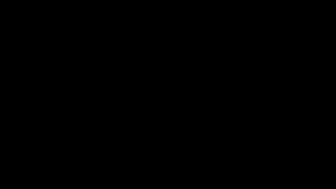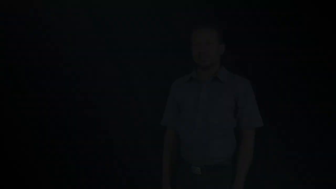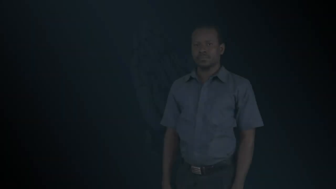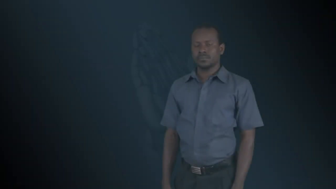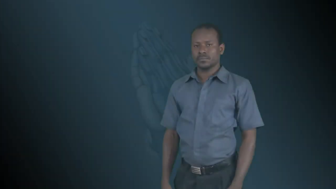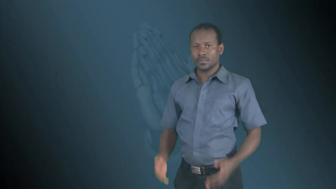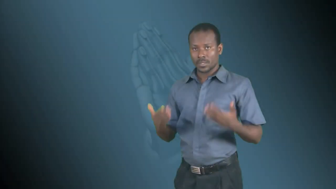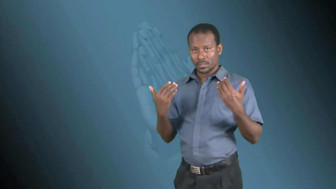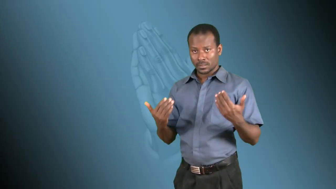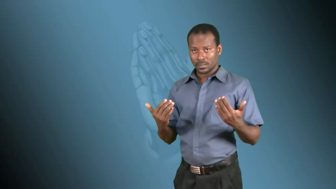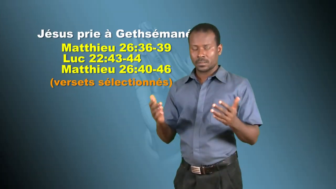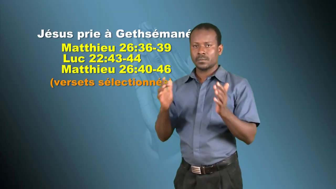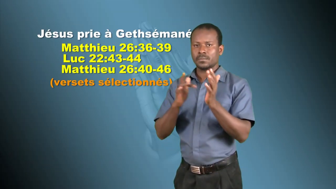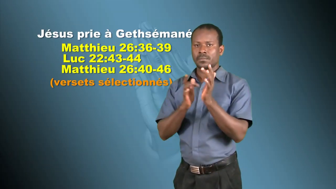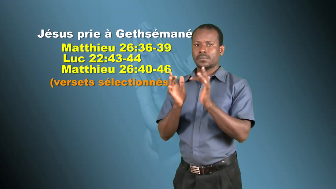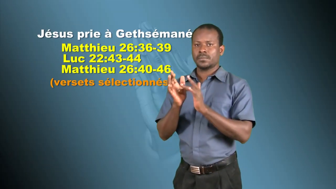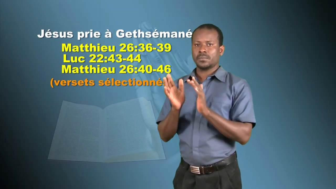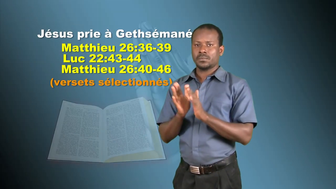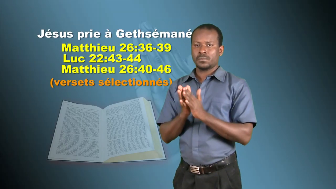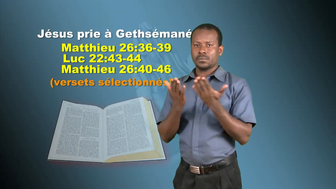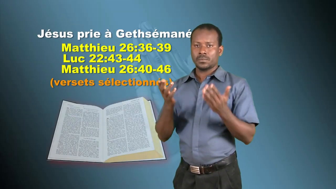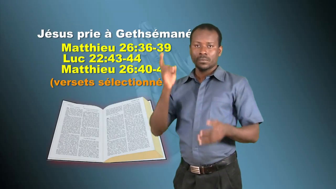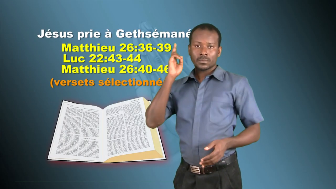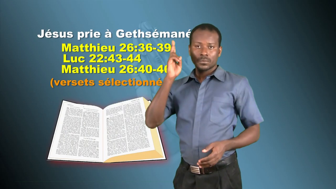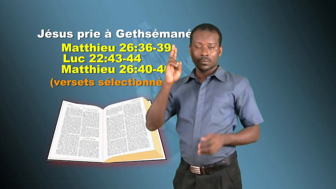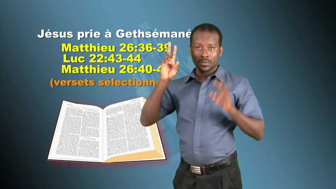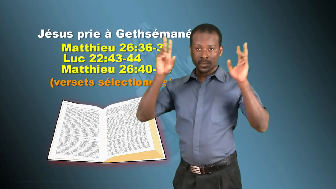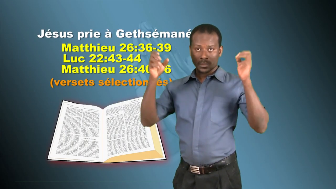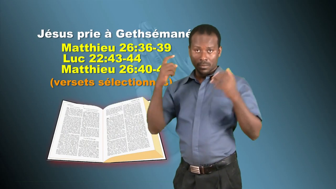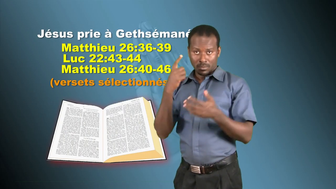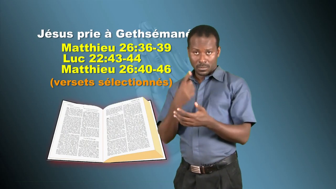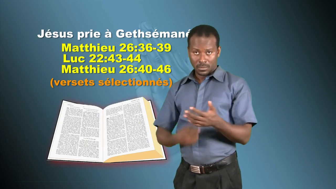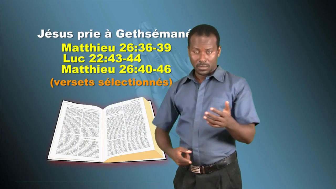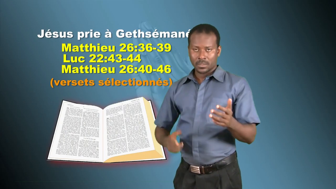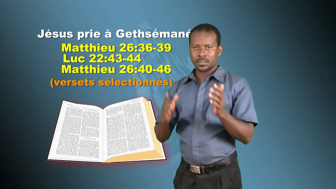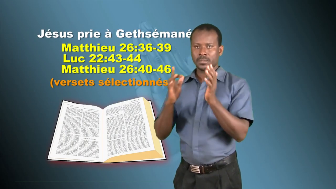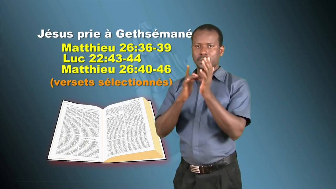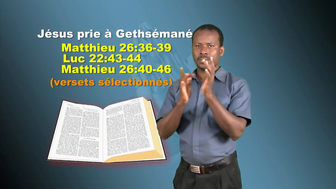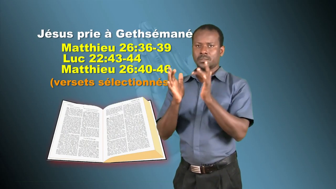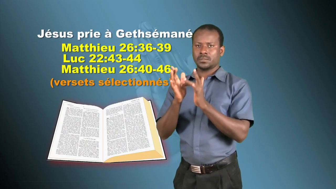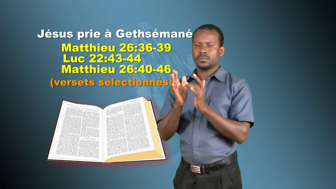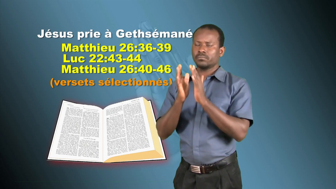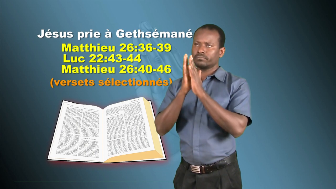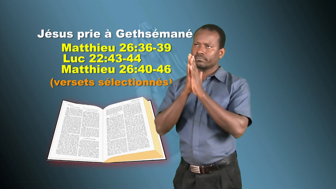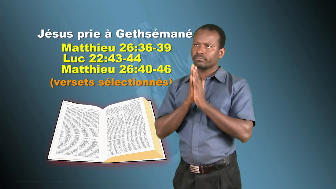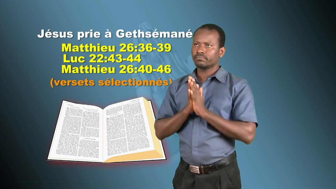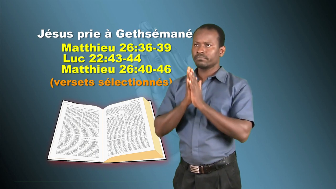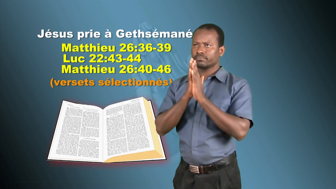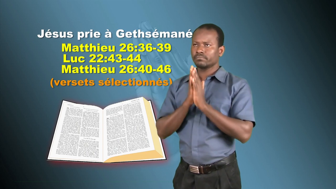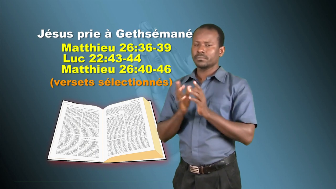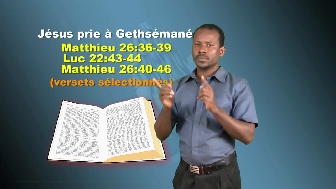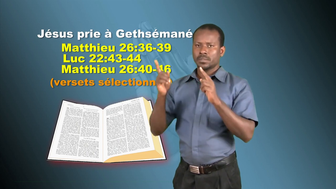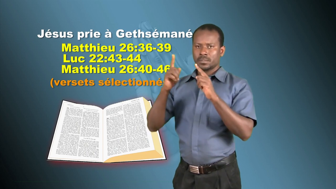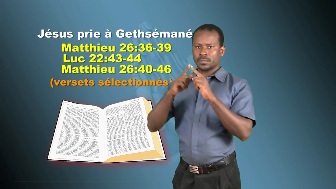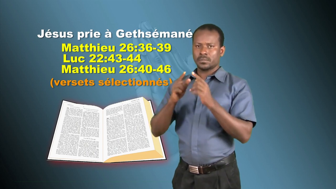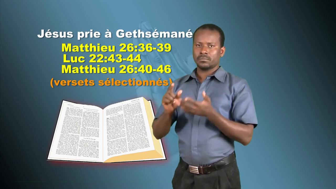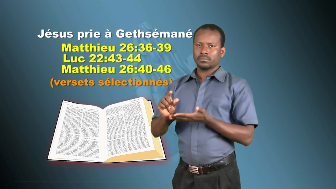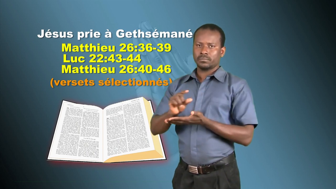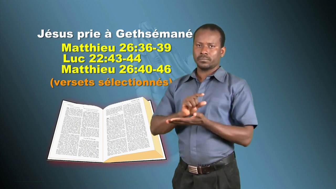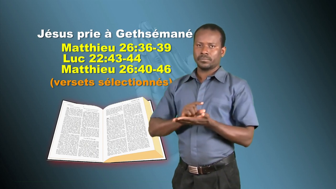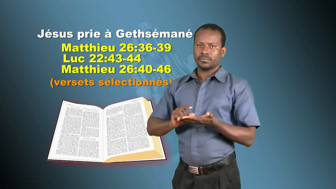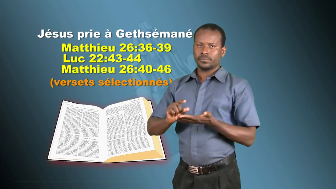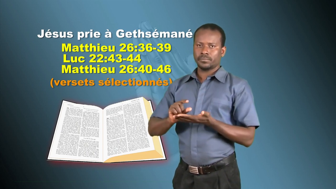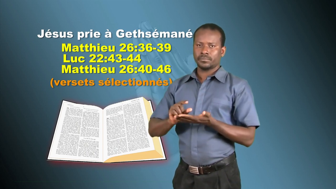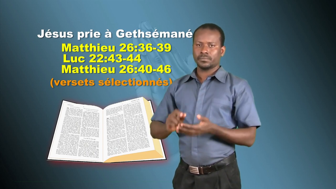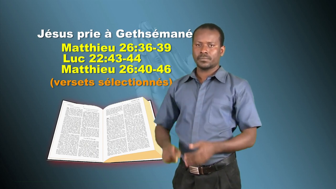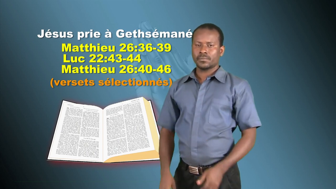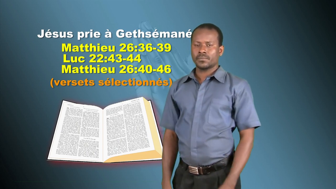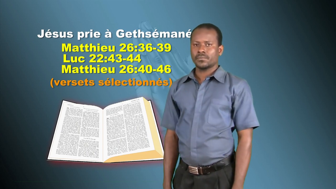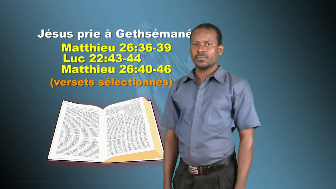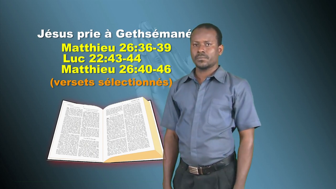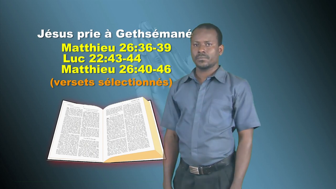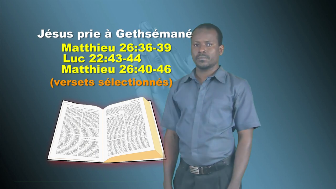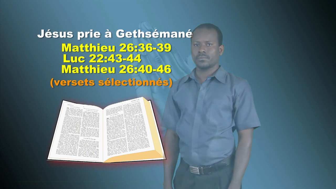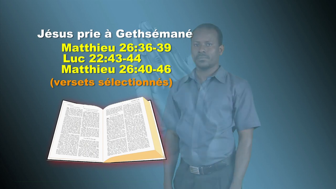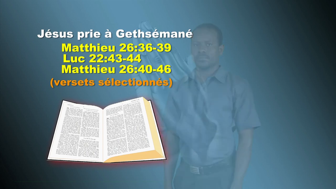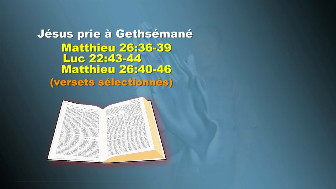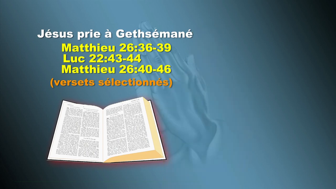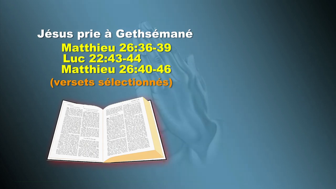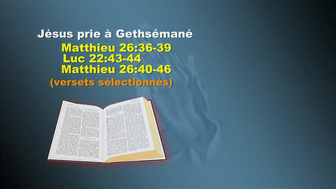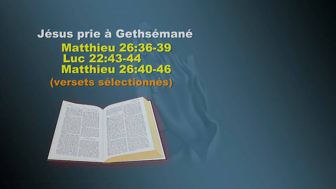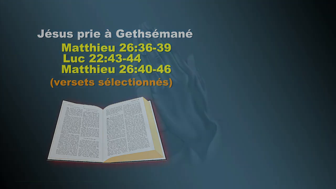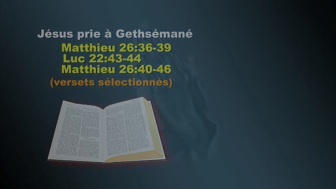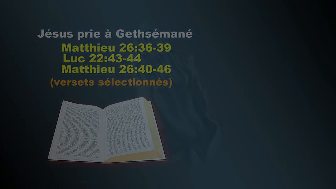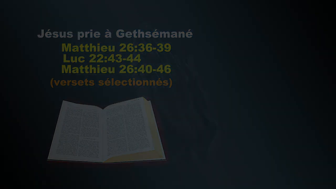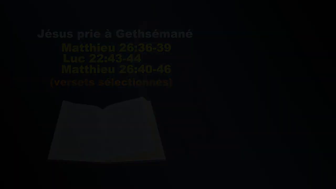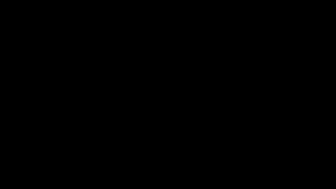Jésus prie à Gethsémané